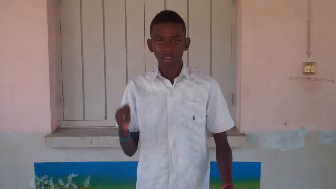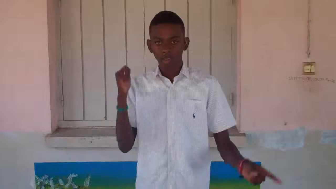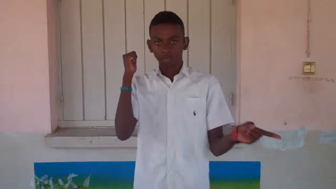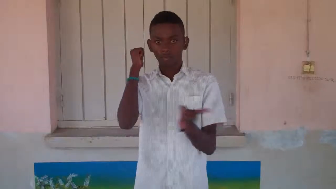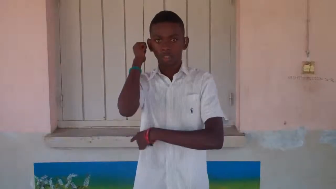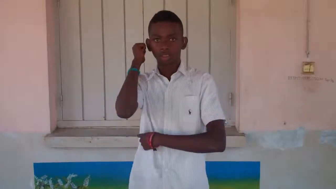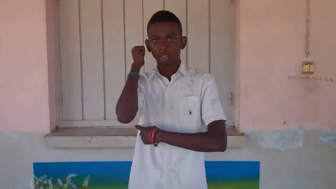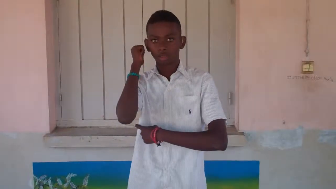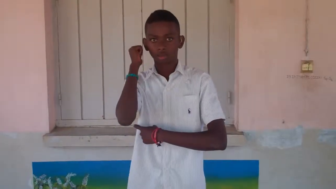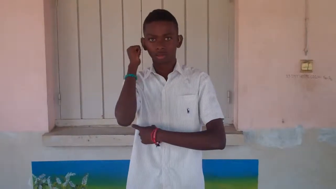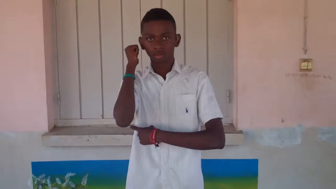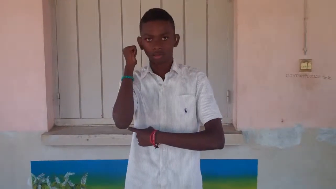sazy